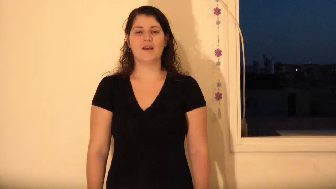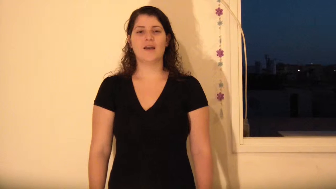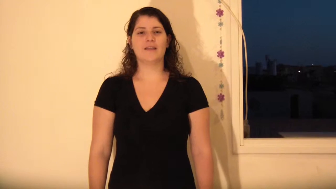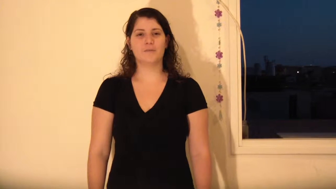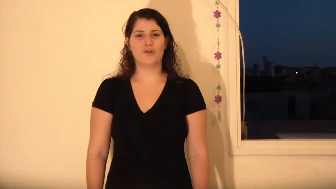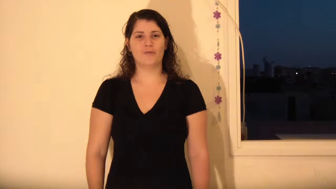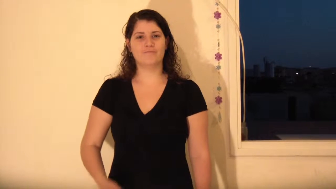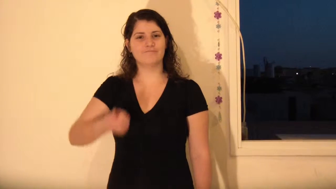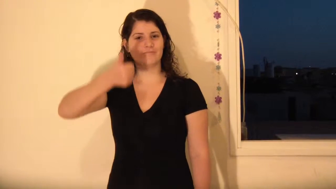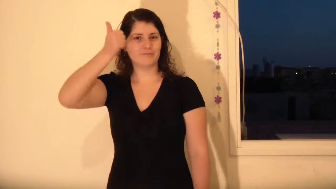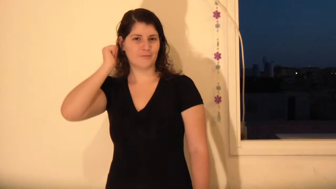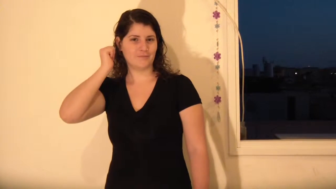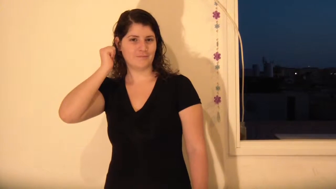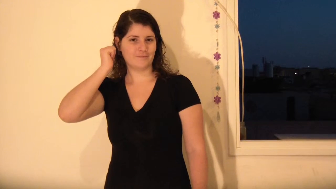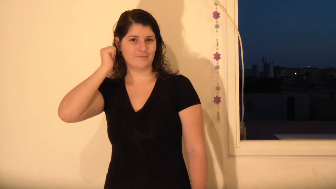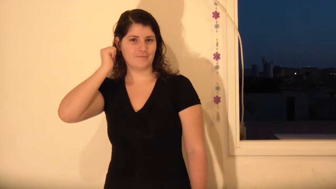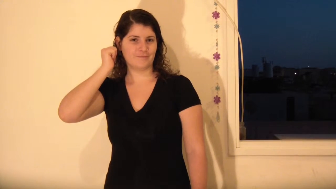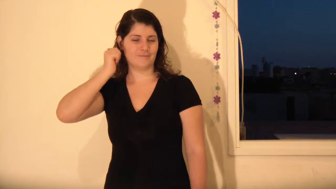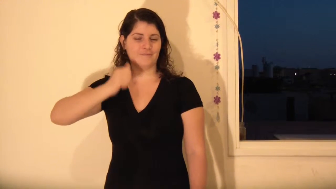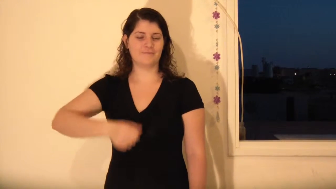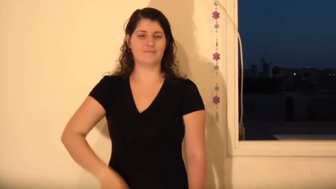אתמול